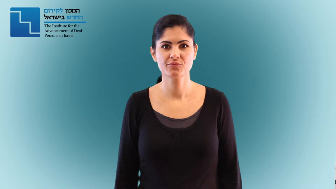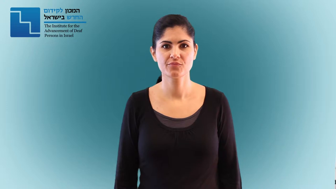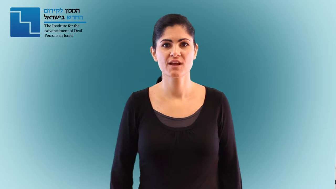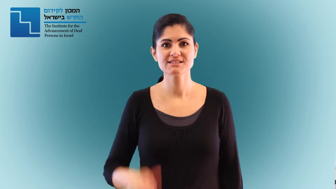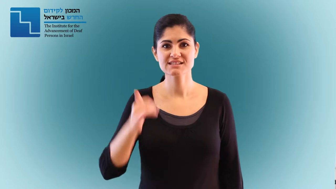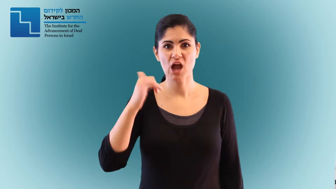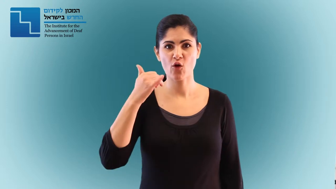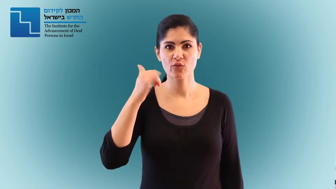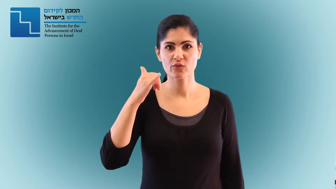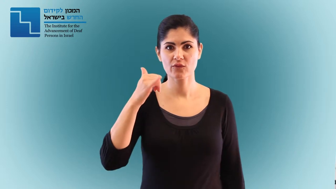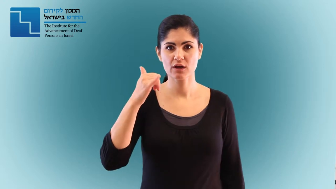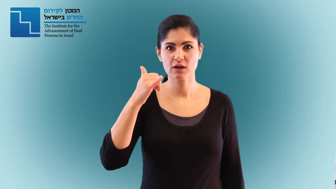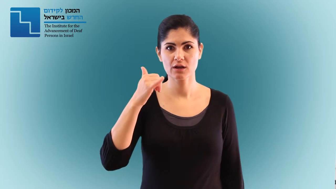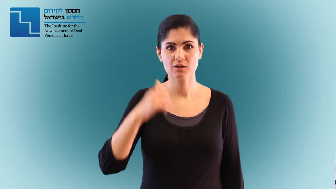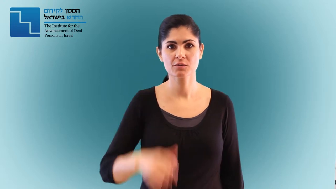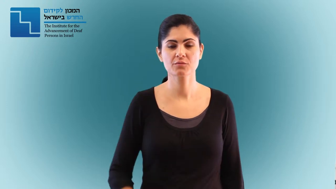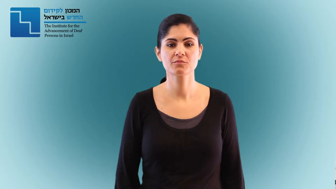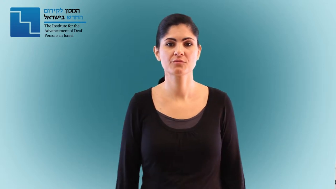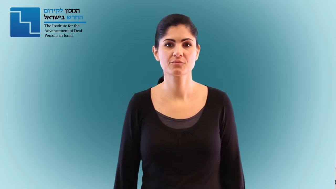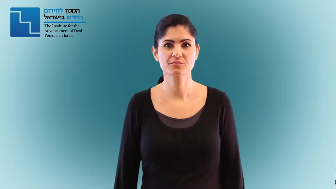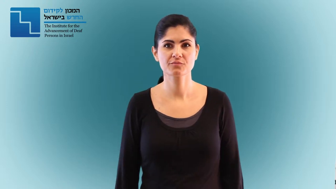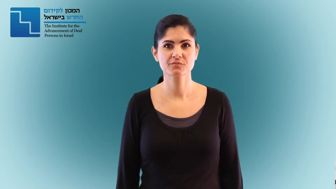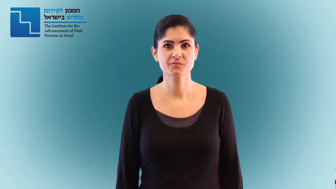צהוב